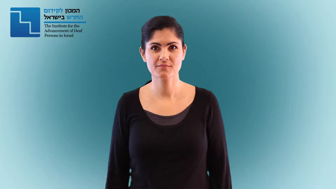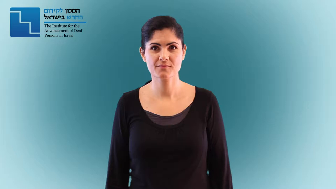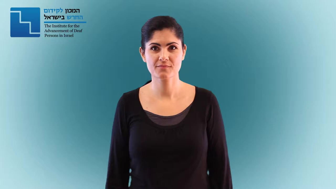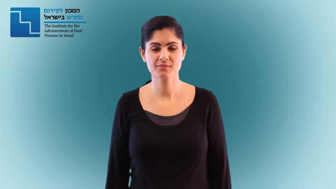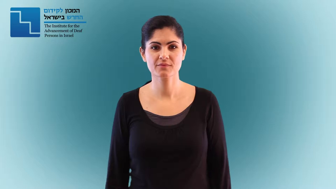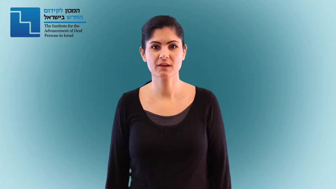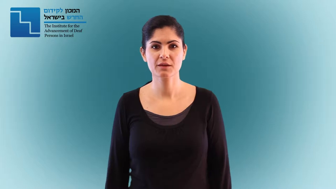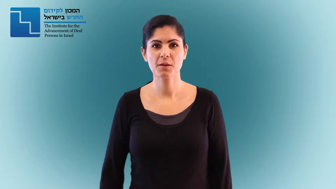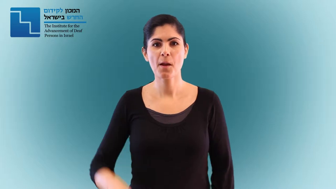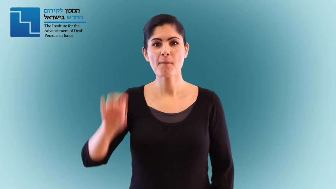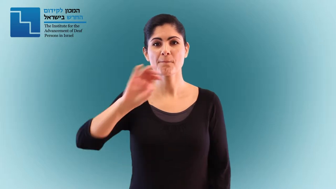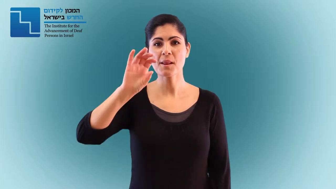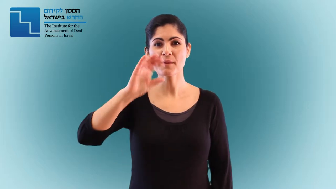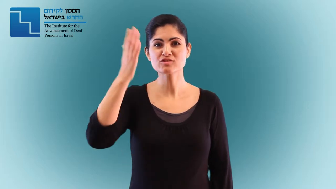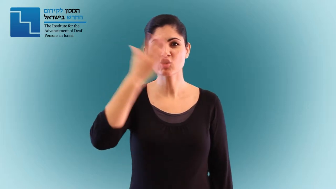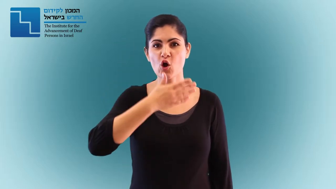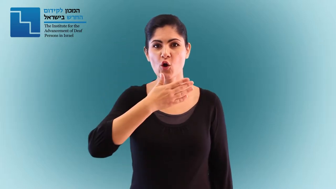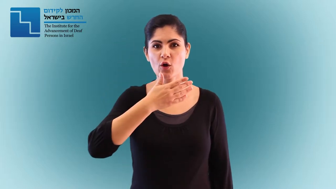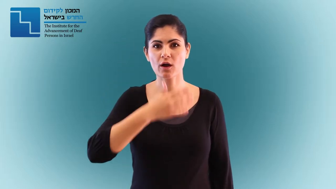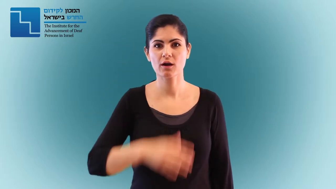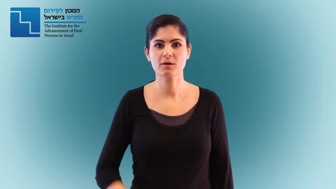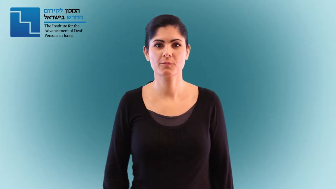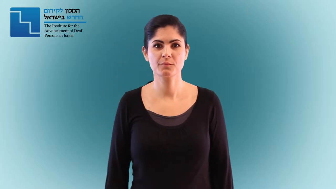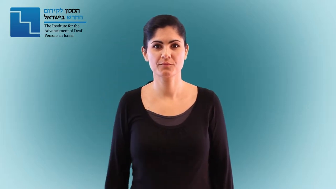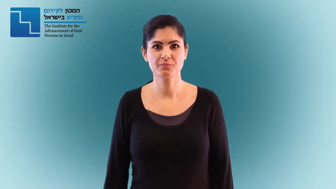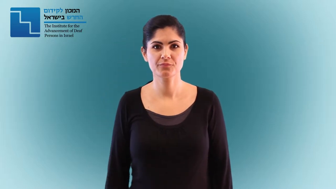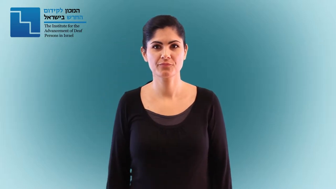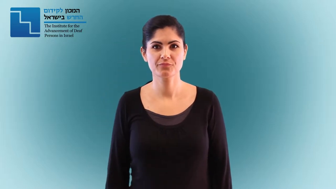פלפל שחור